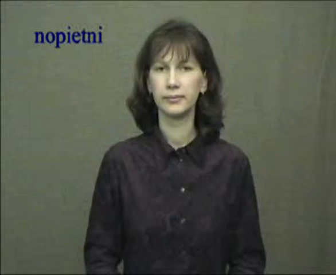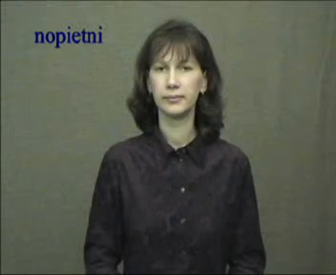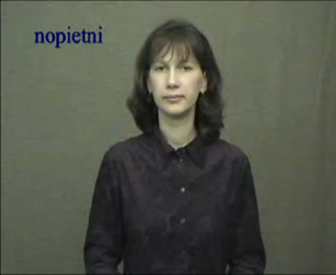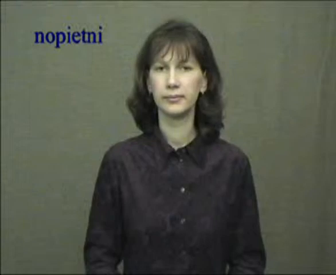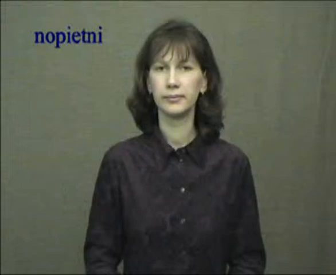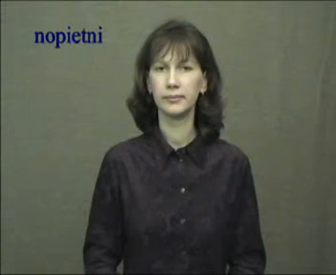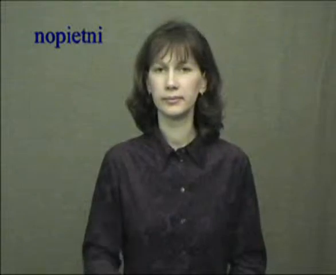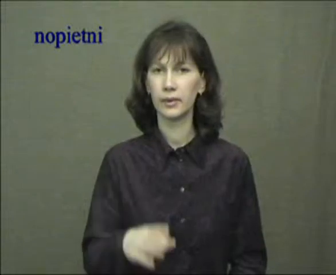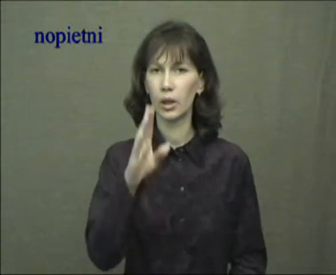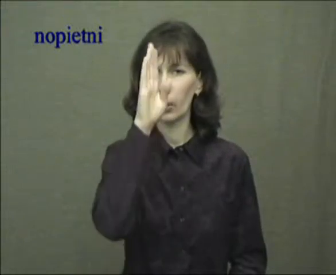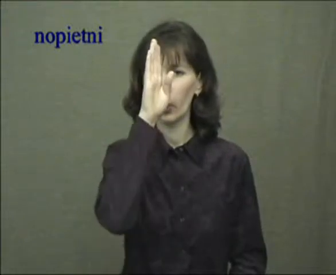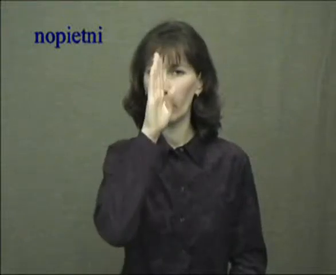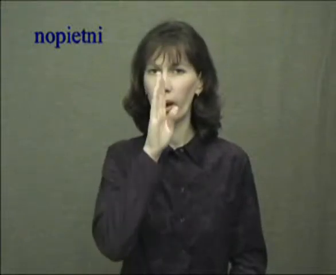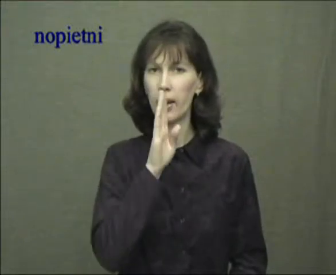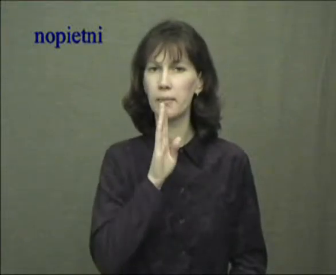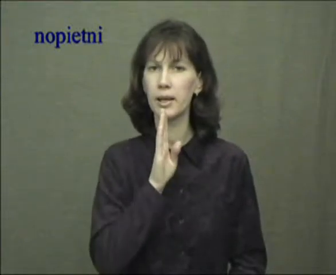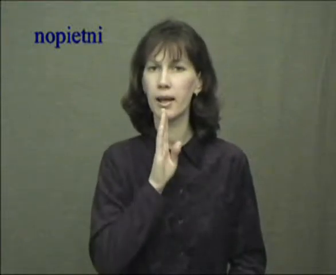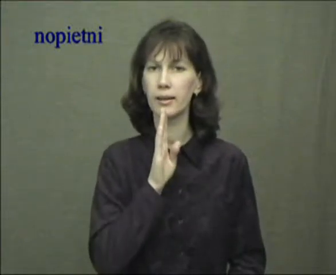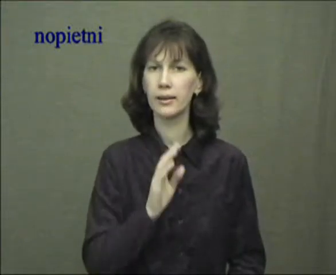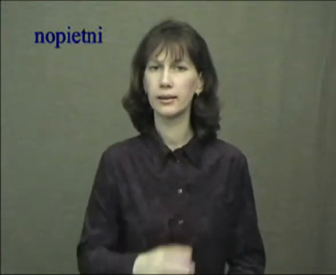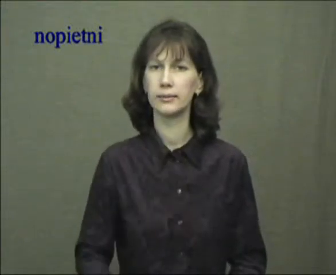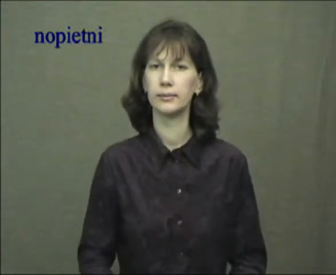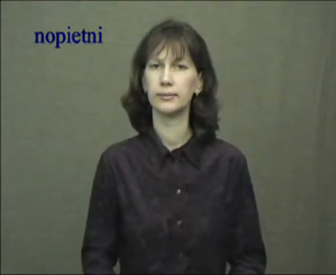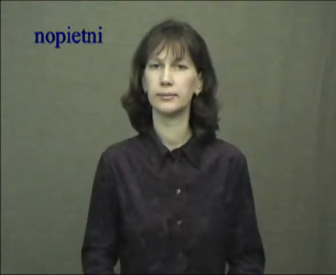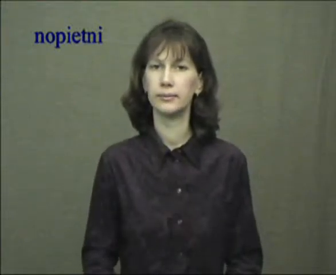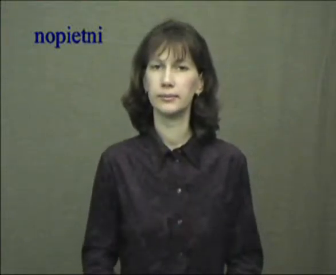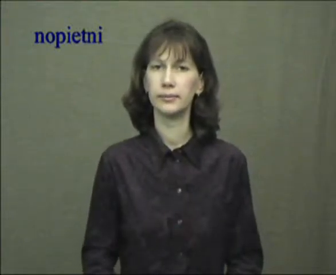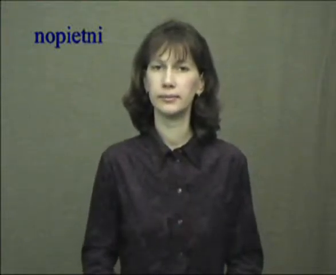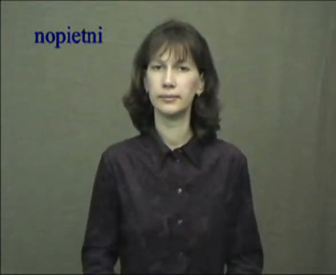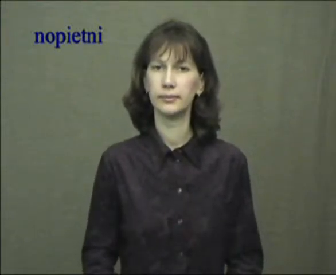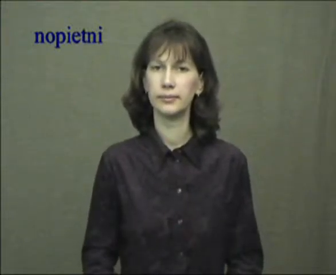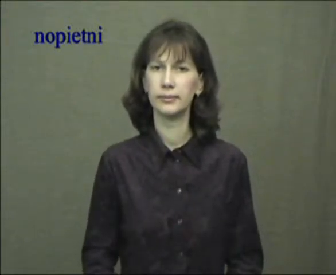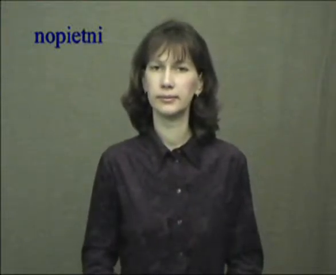nopietni